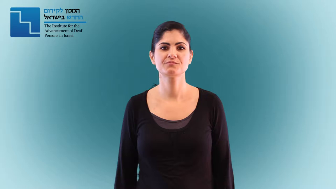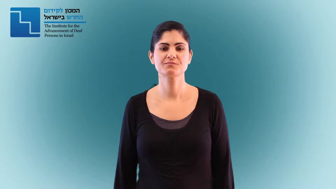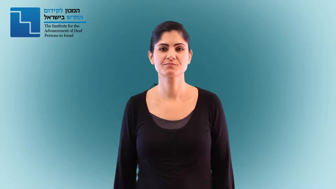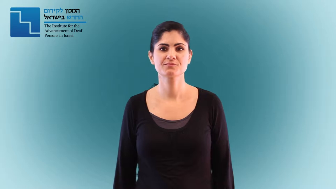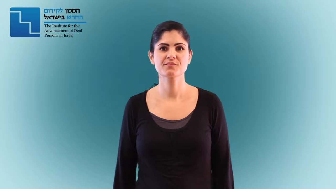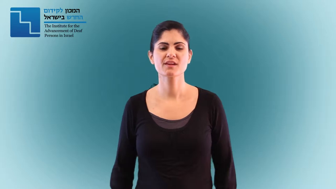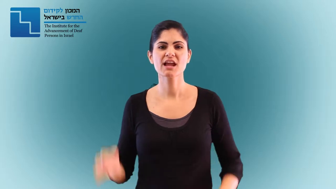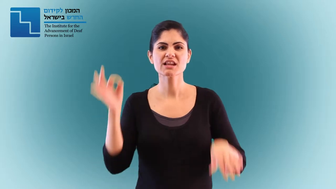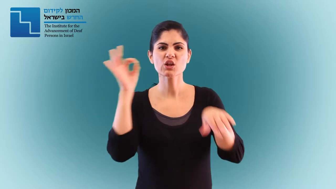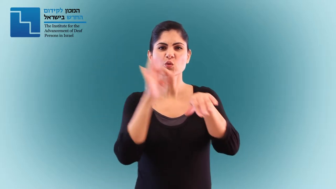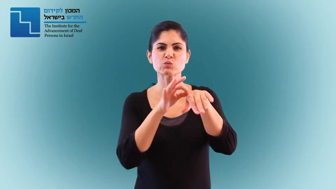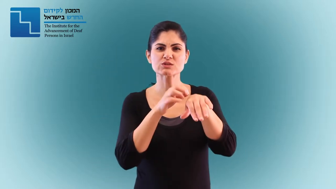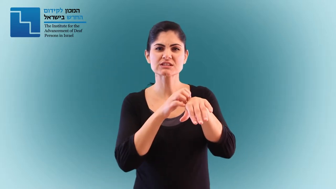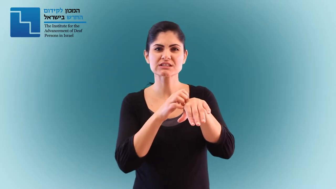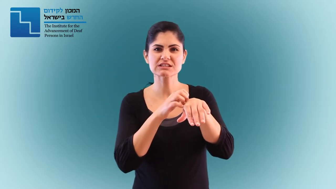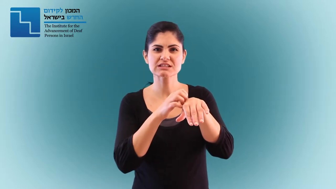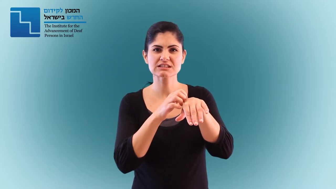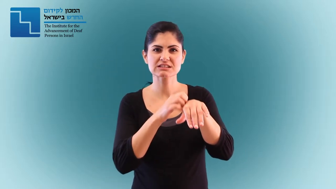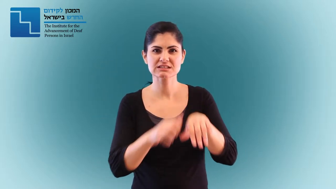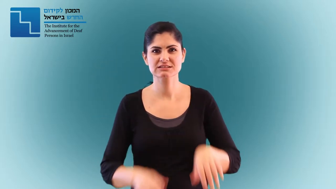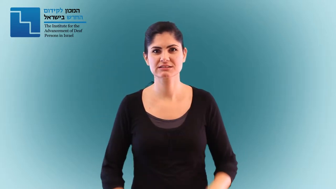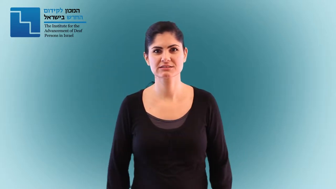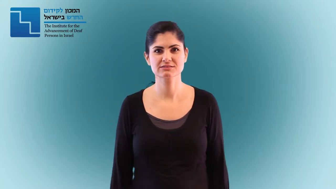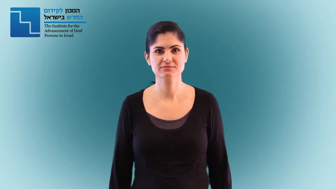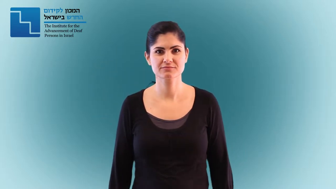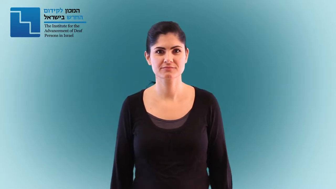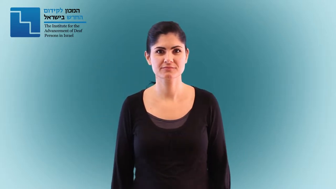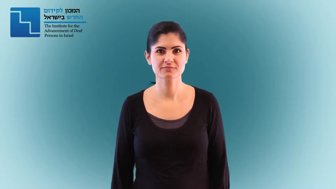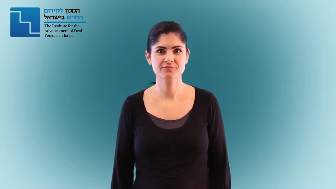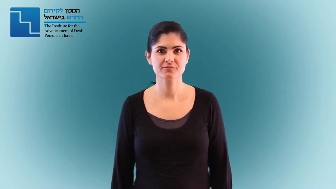יתוש